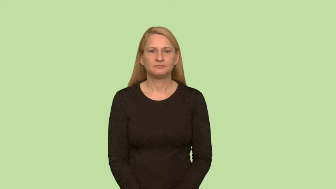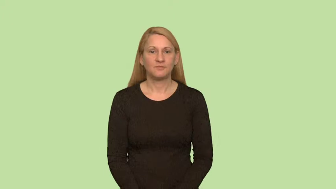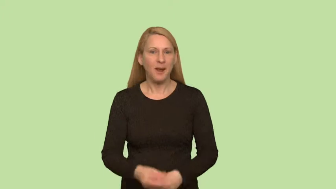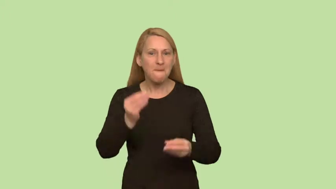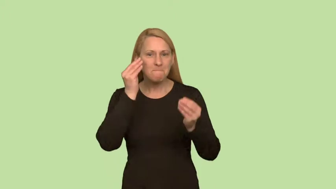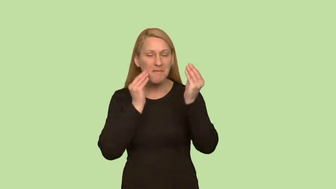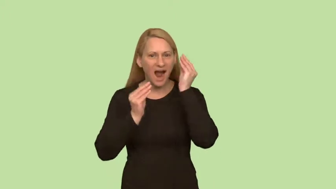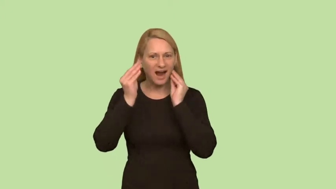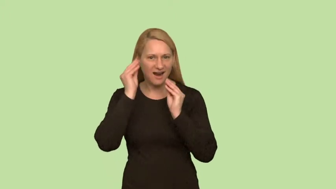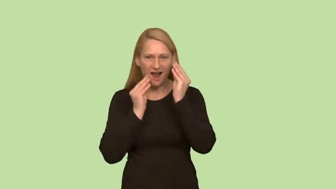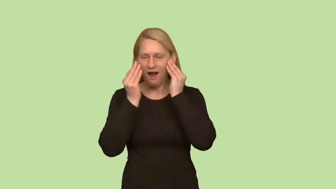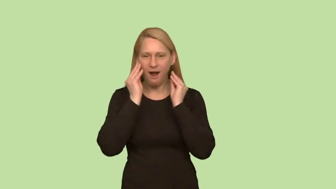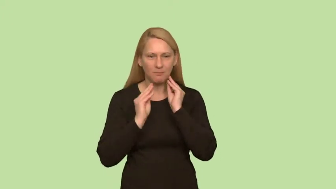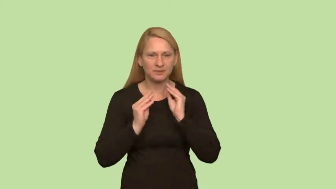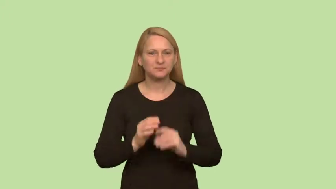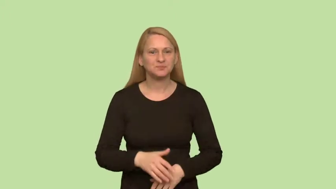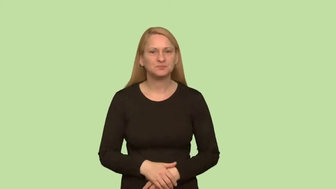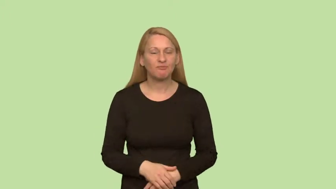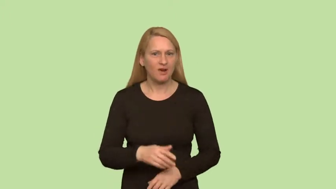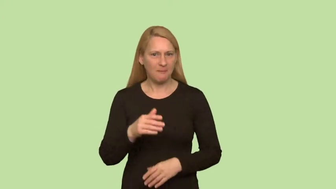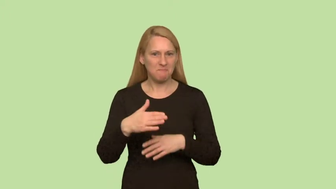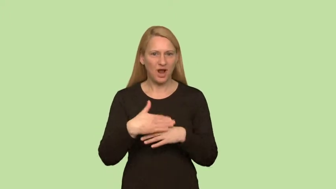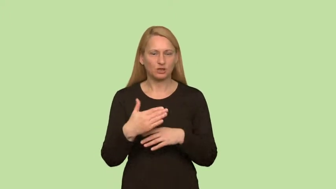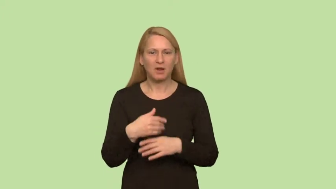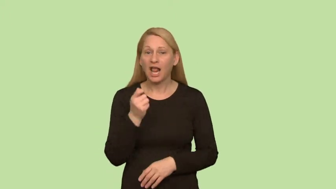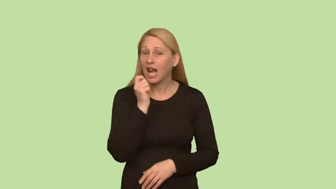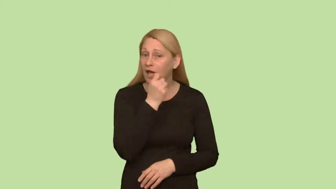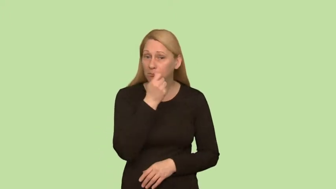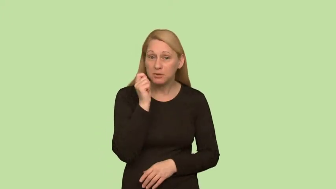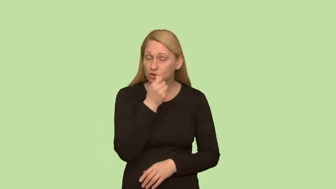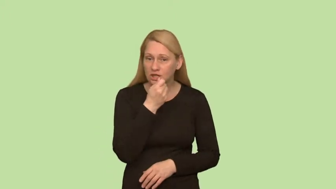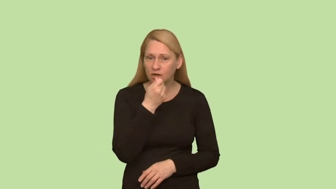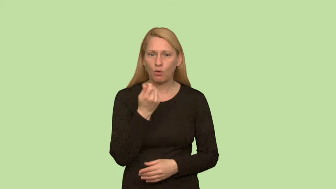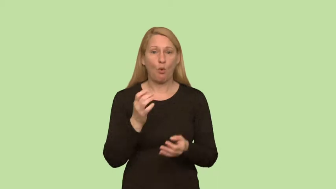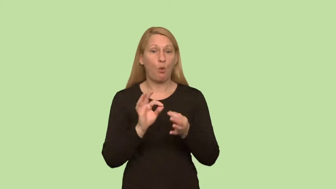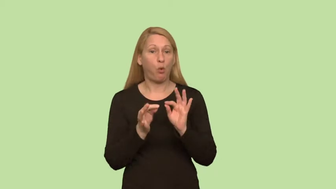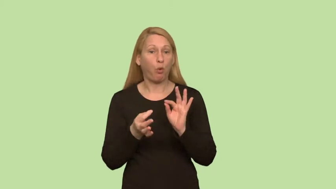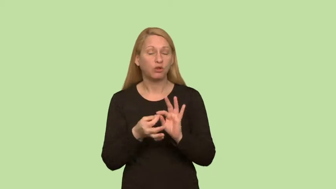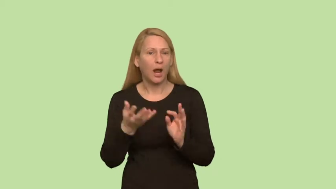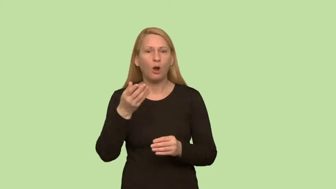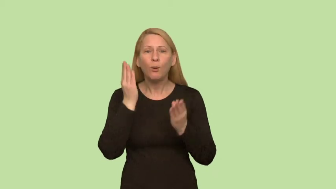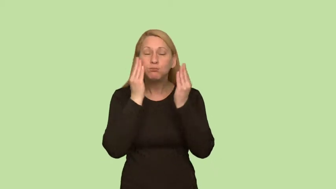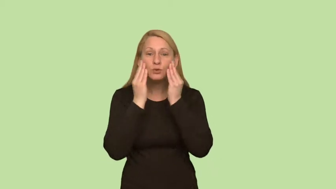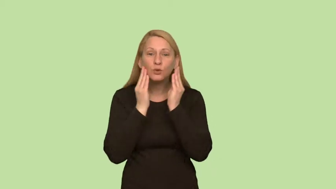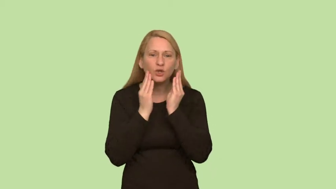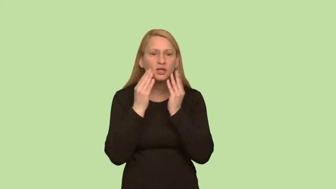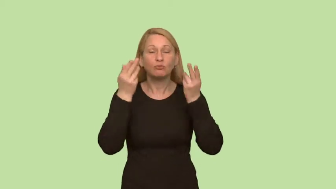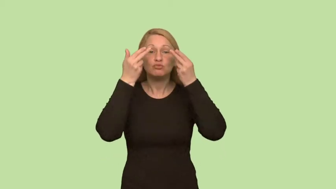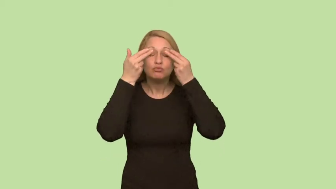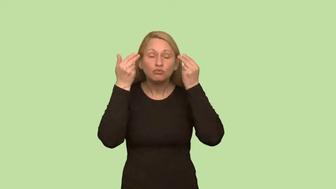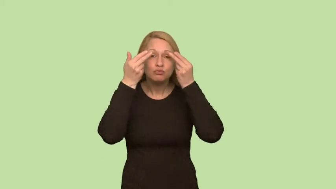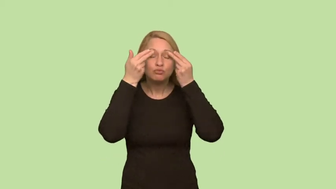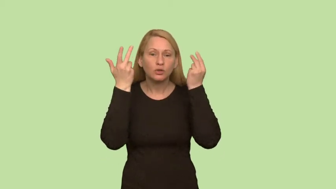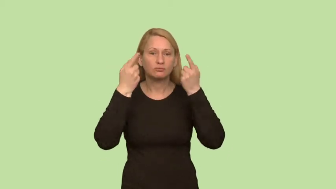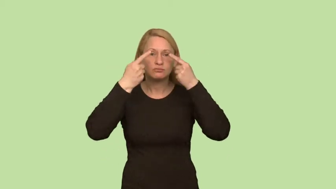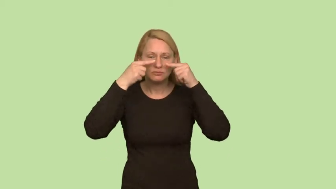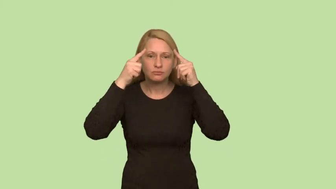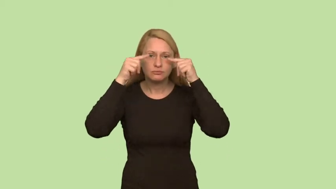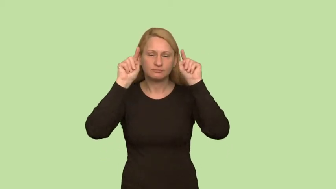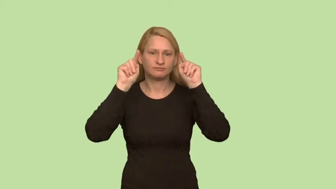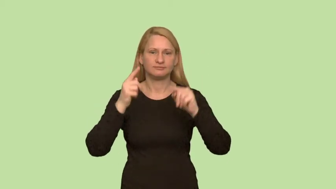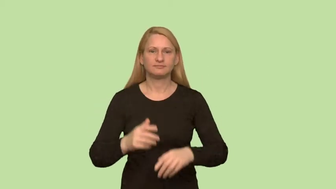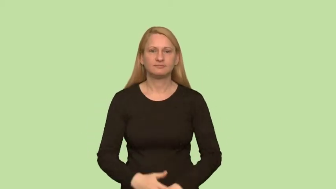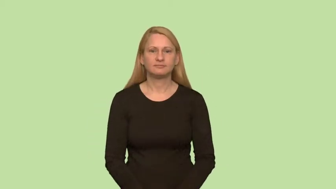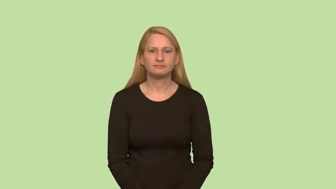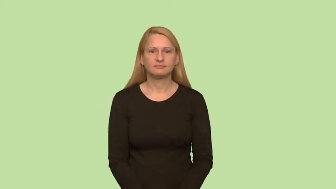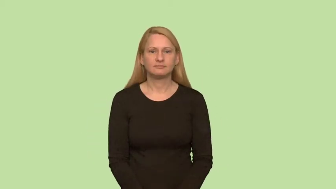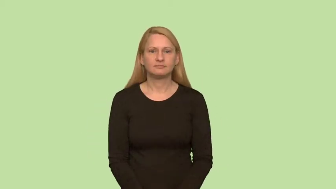Make-up